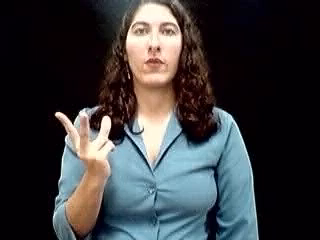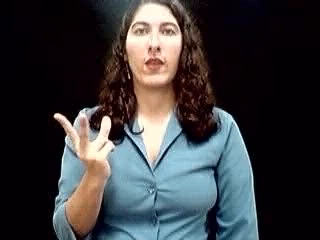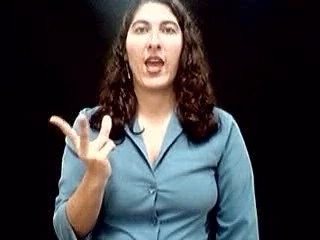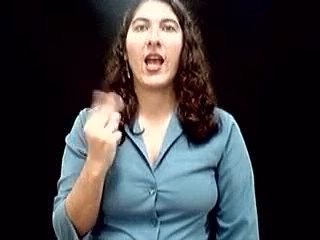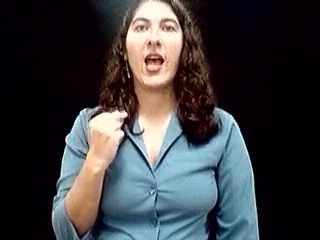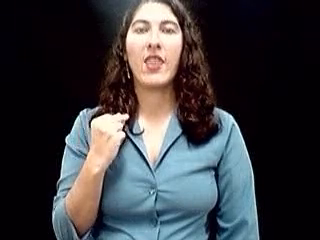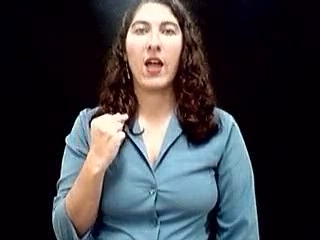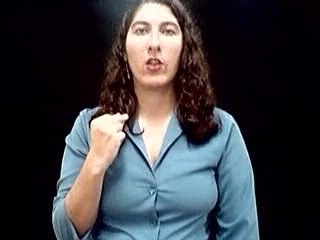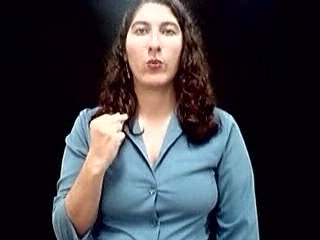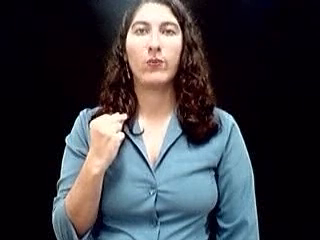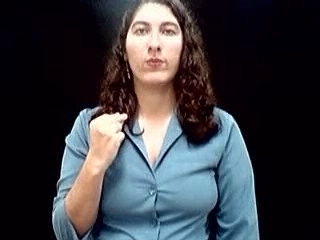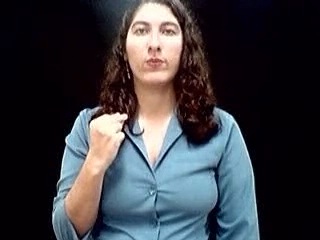enganado